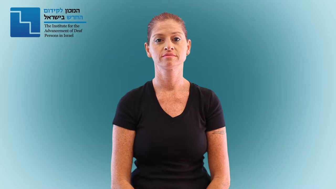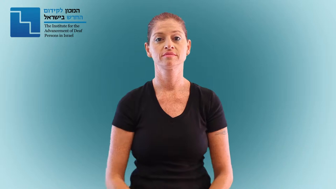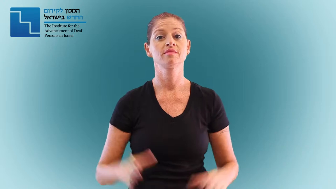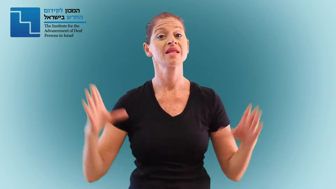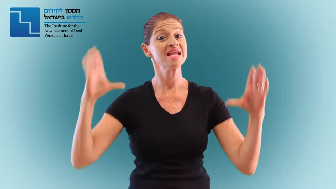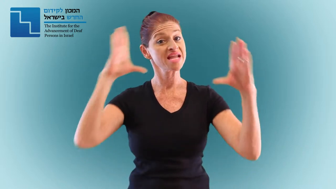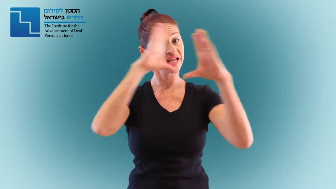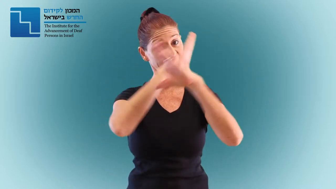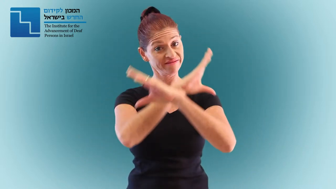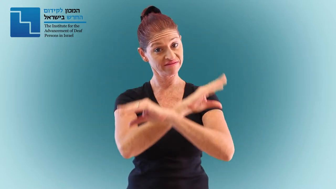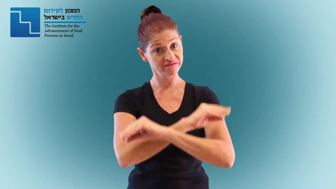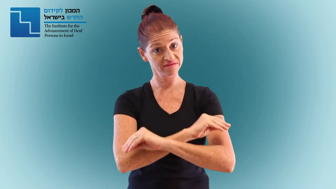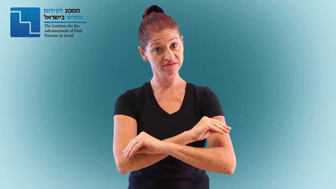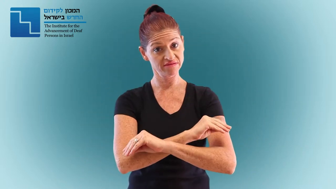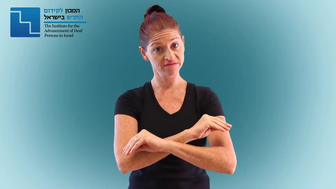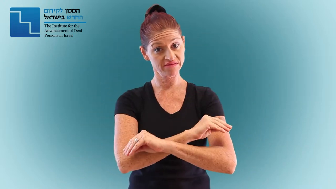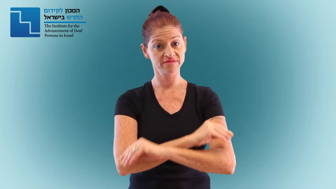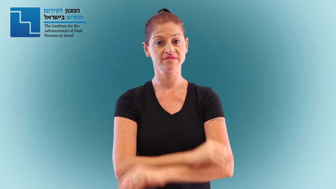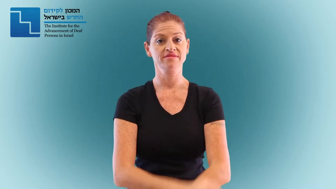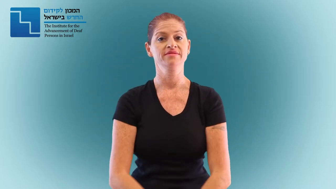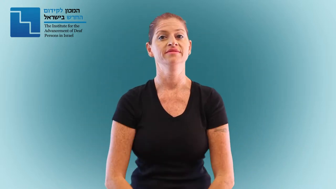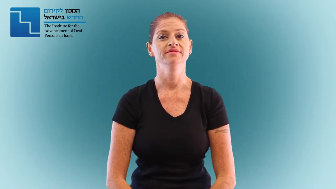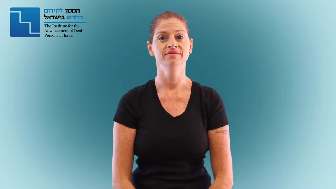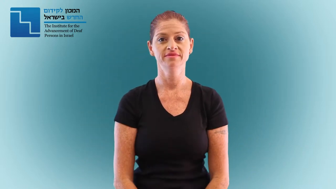ערב